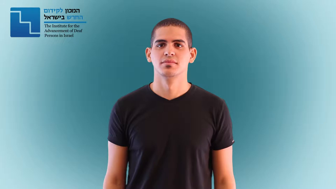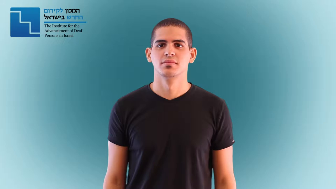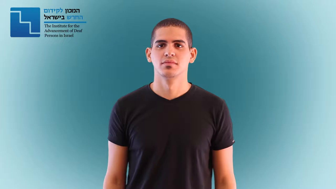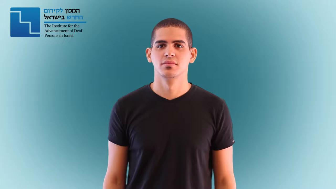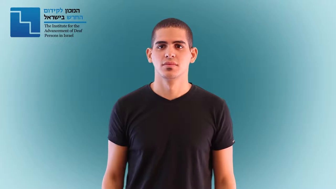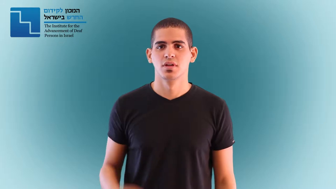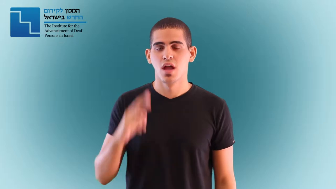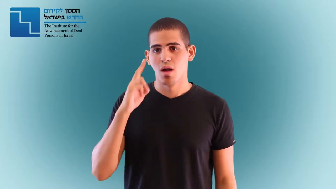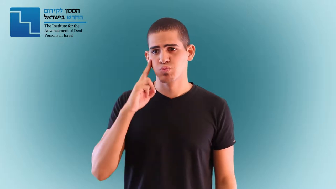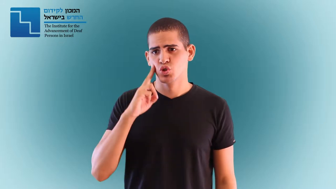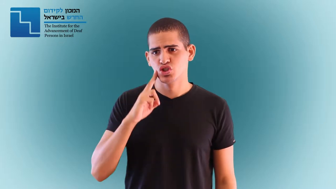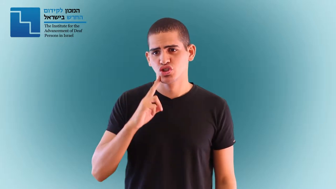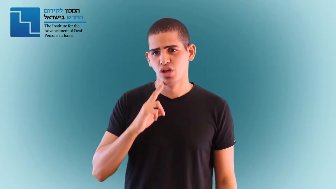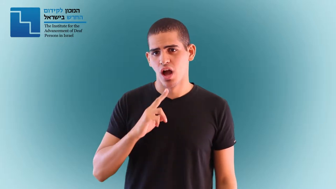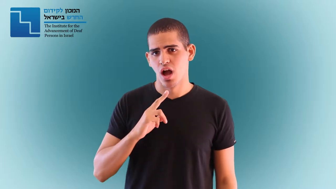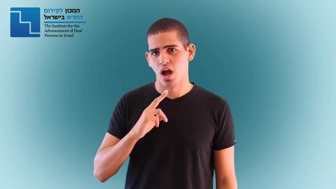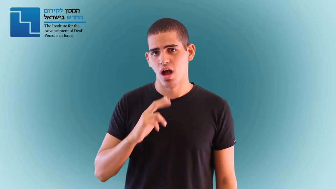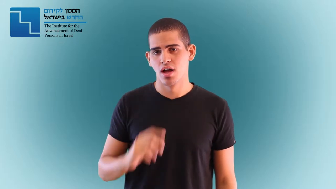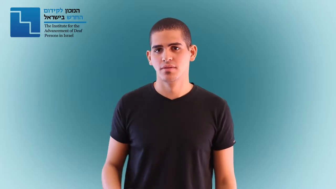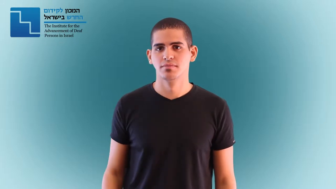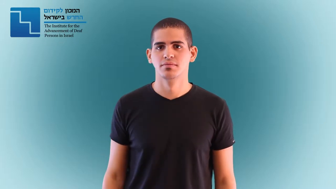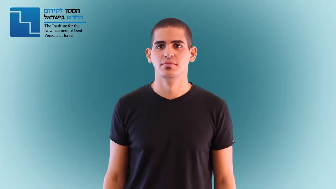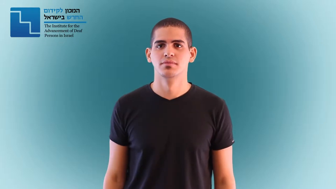בושה